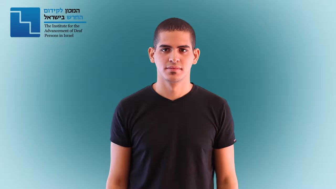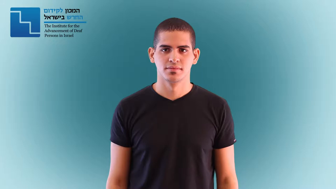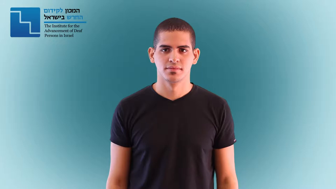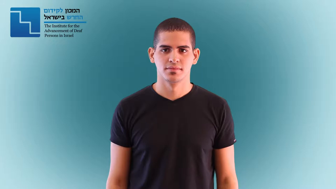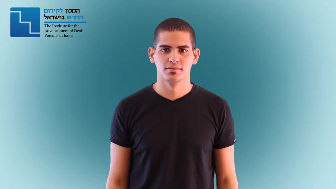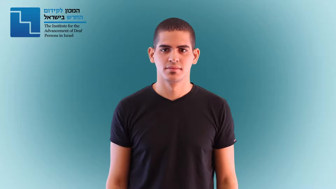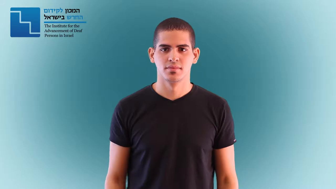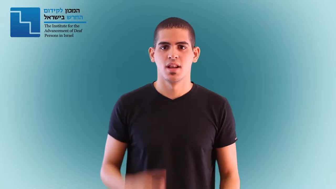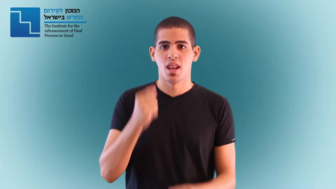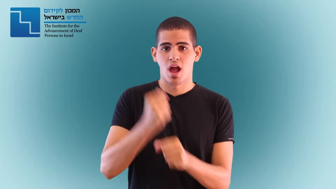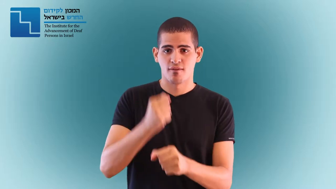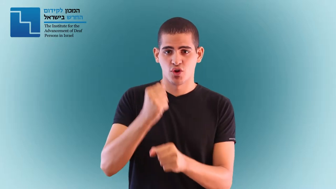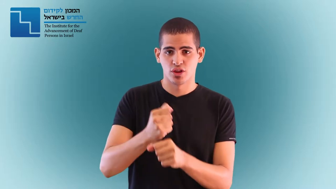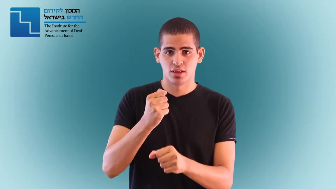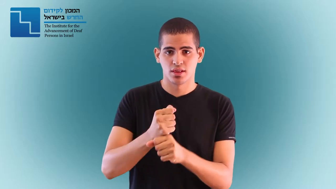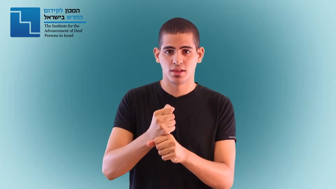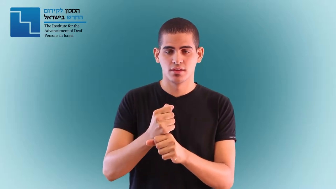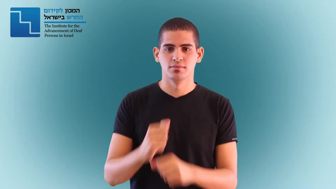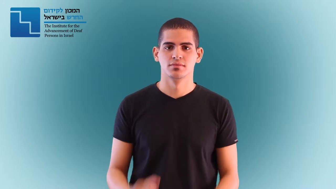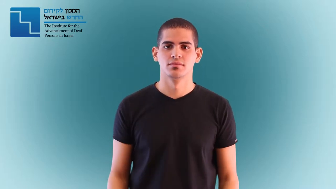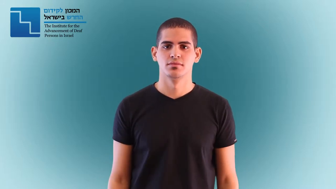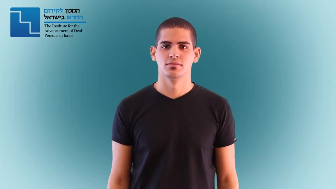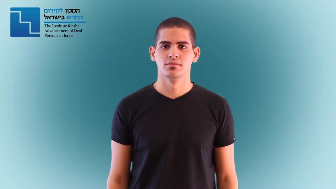לעבוד